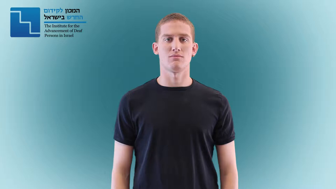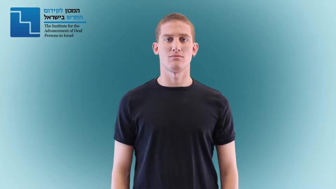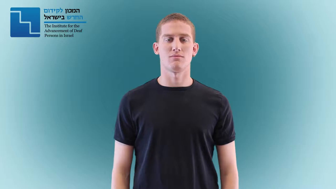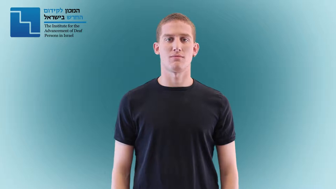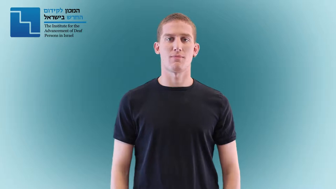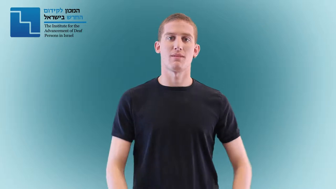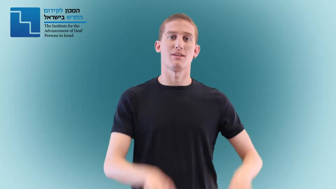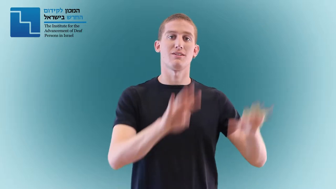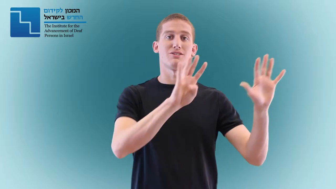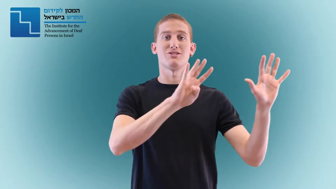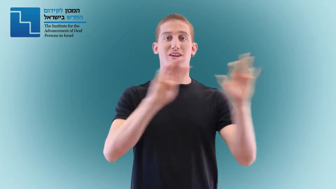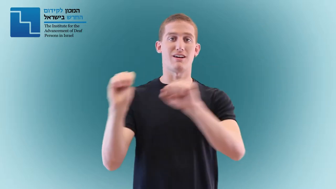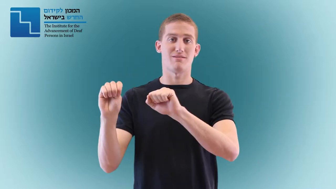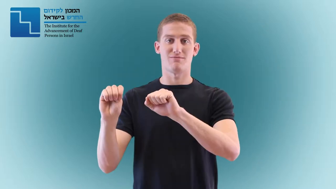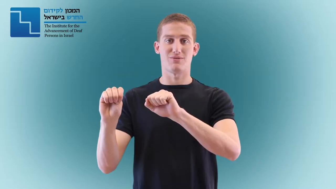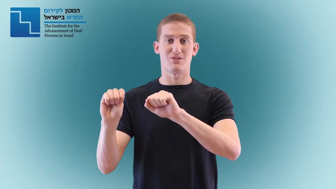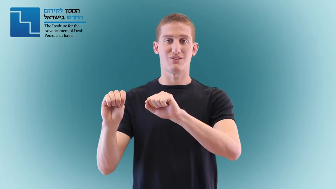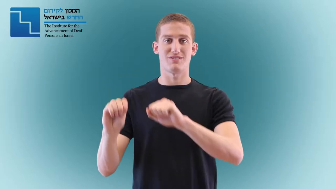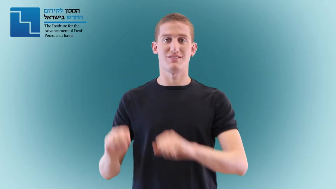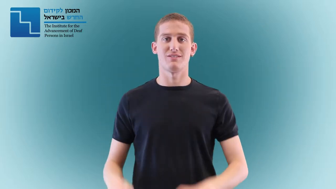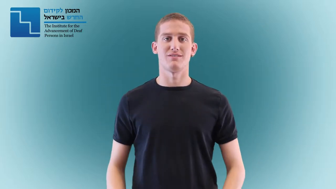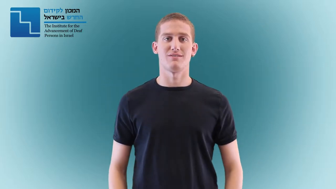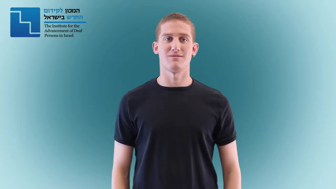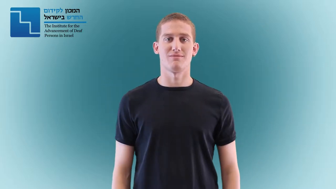תשע מאות